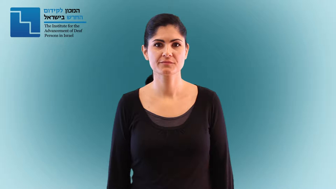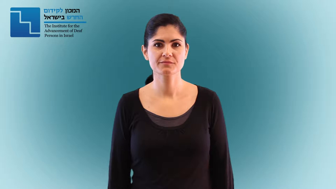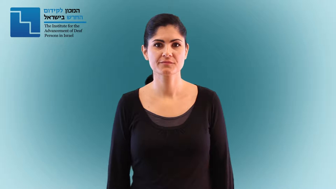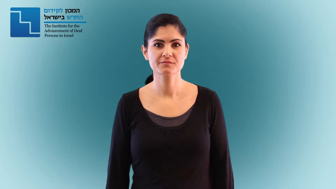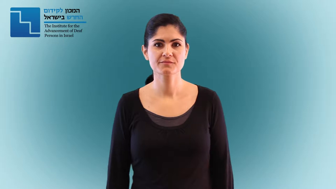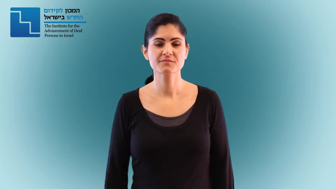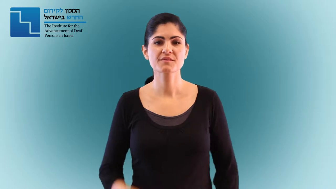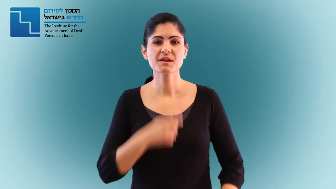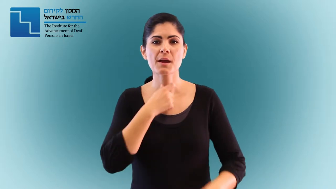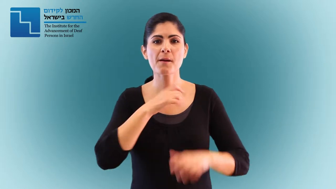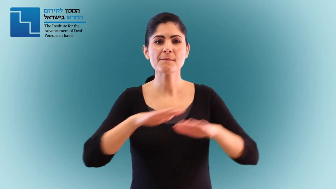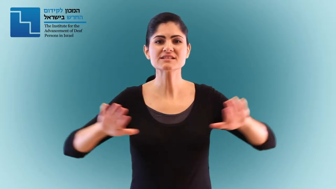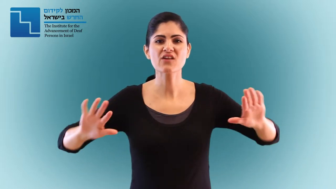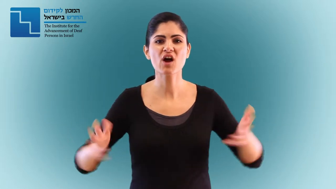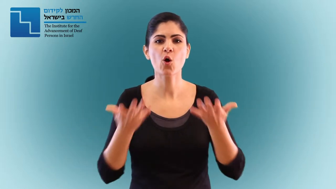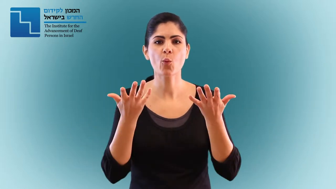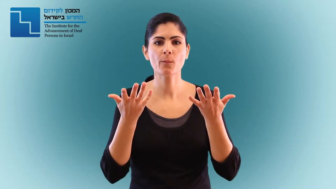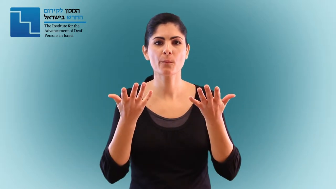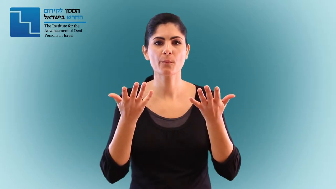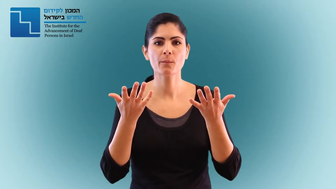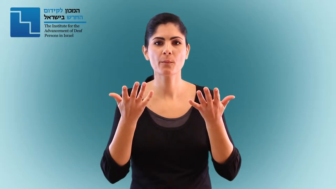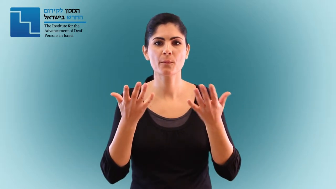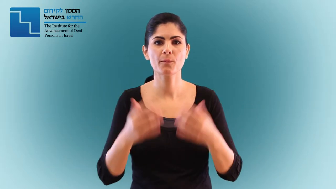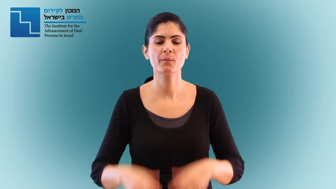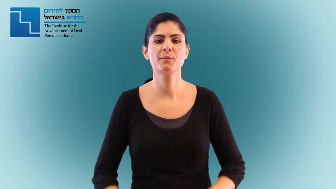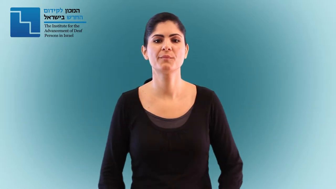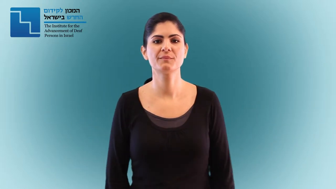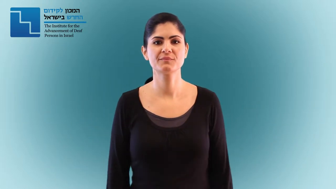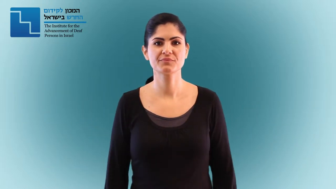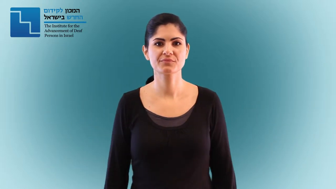מצב חירום